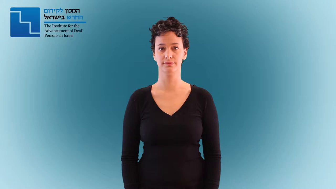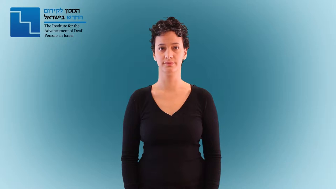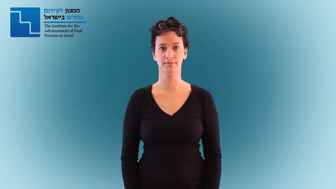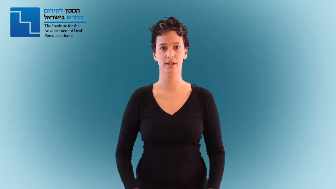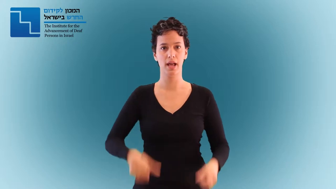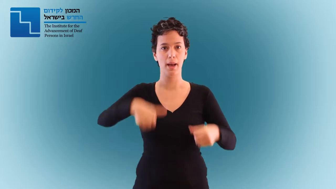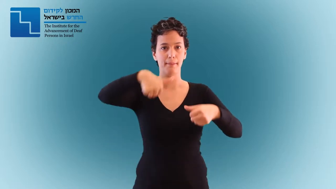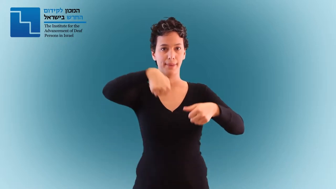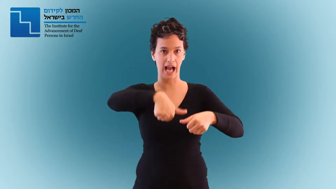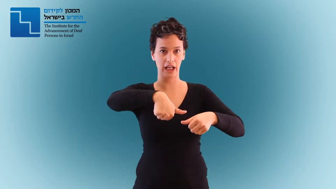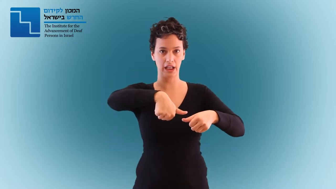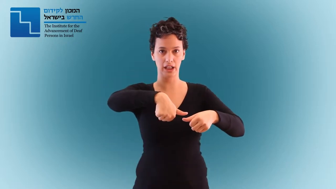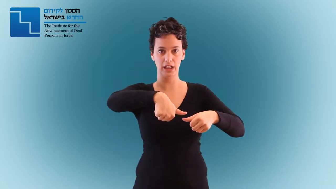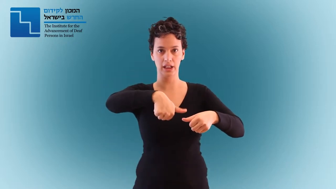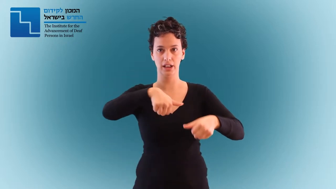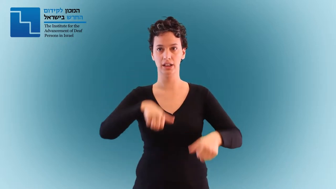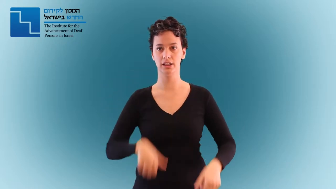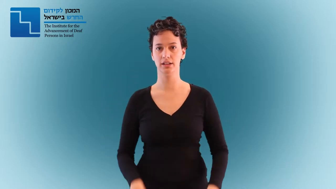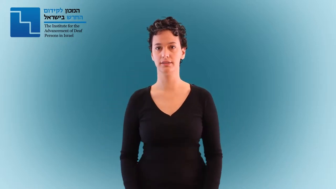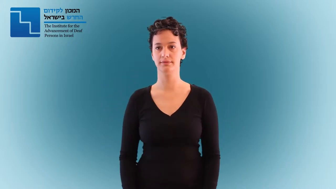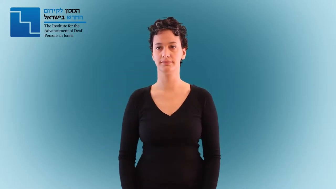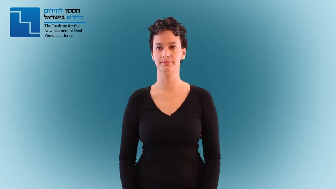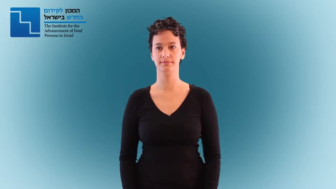פקק